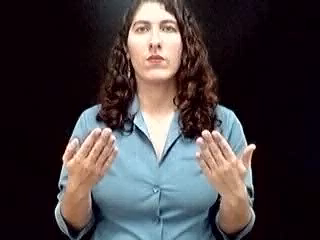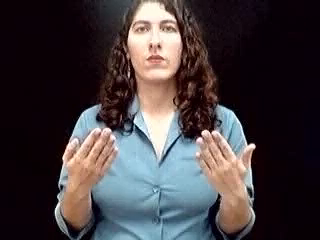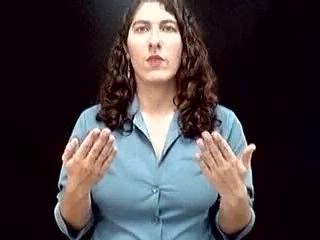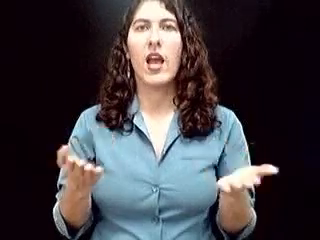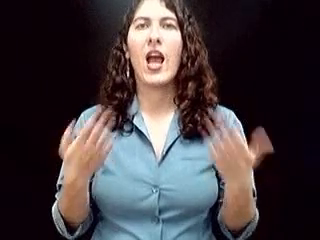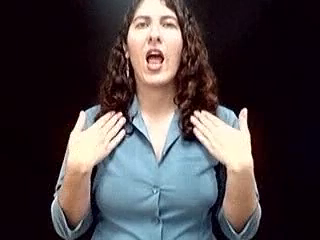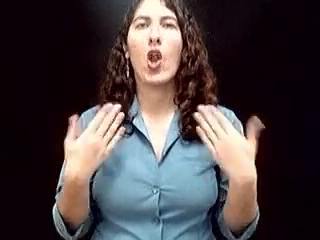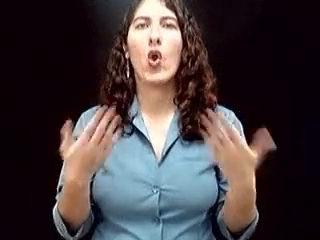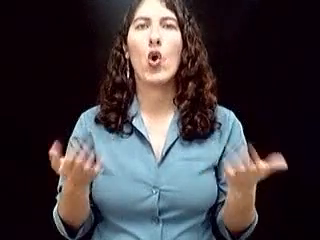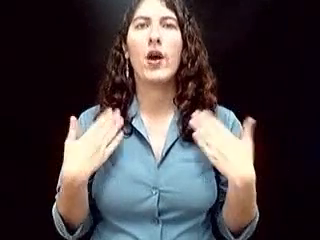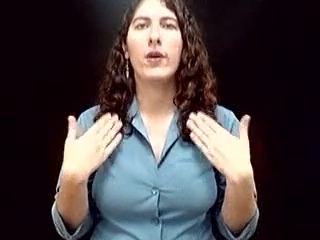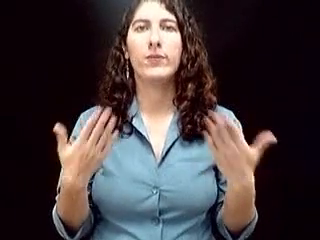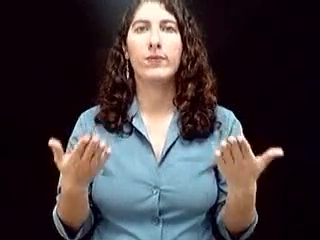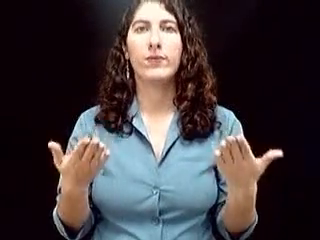calor